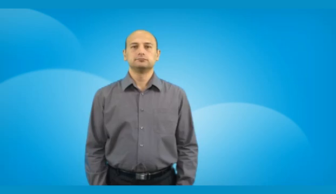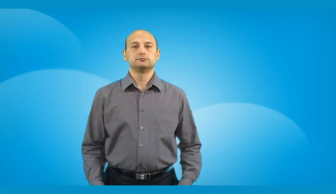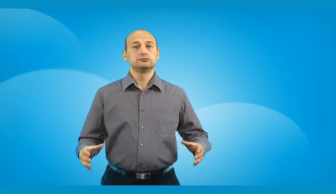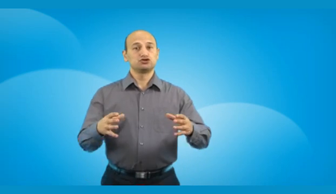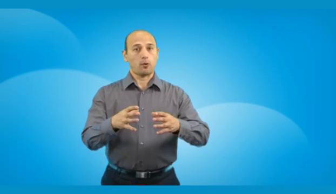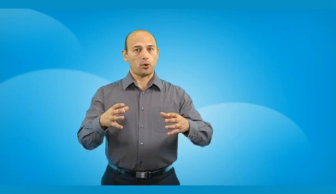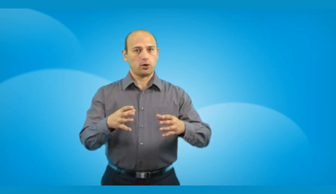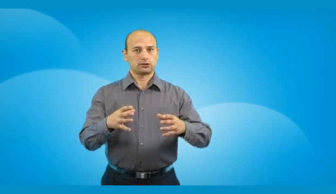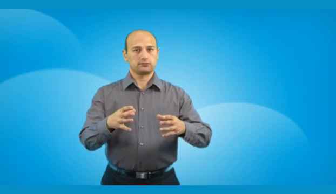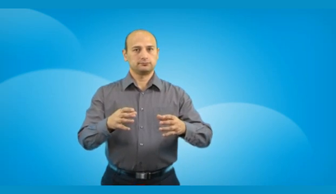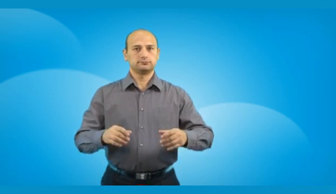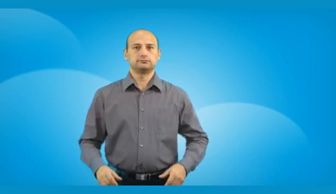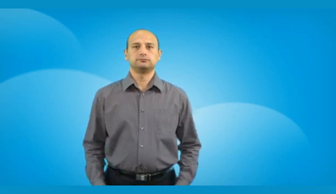Csoport